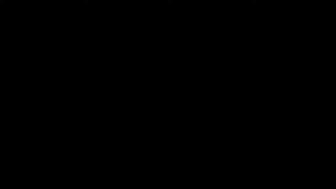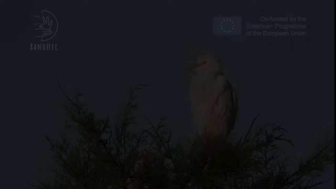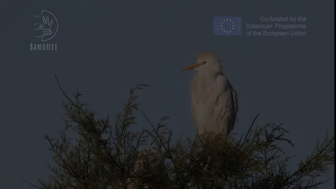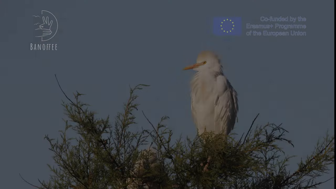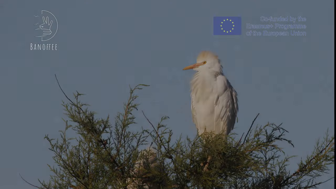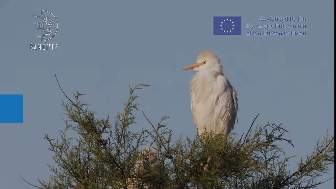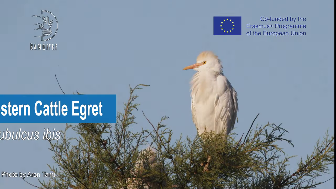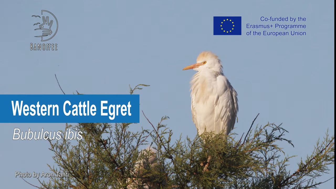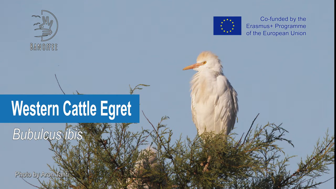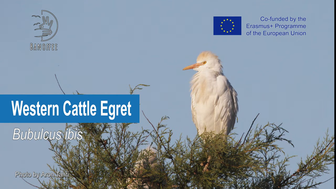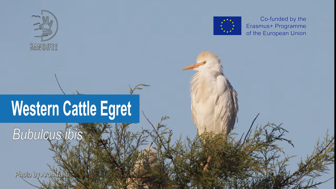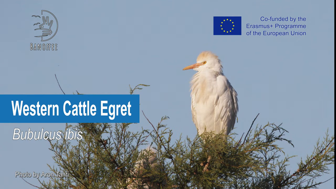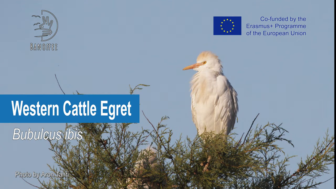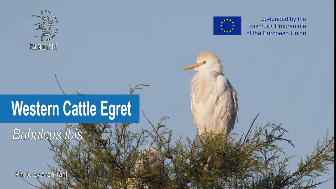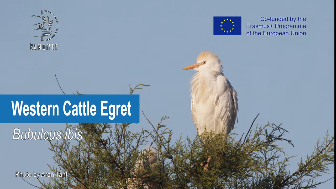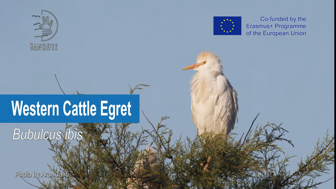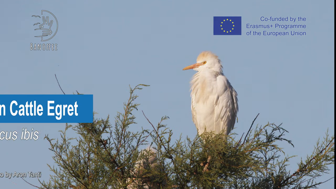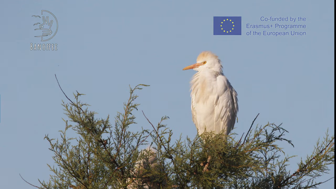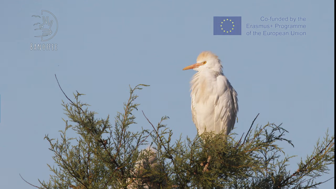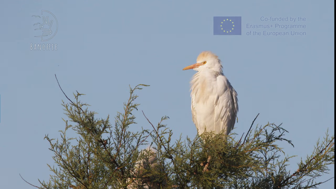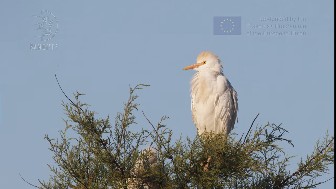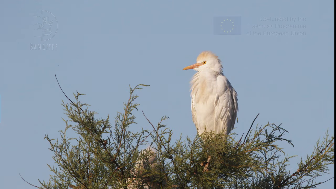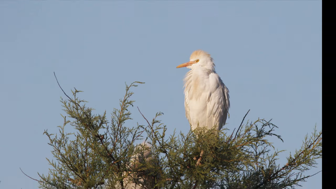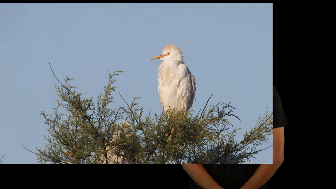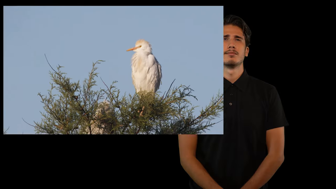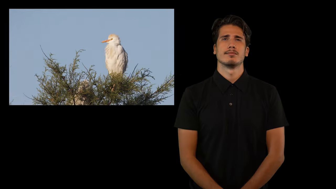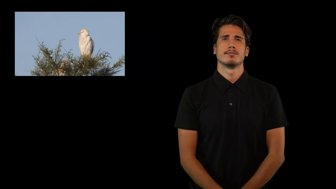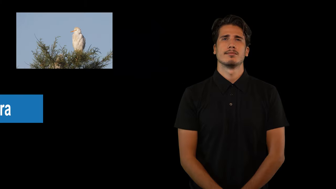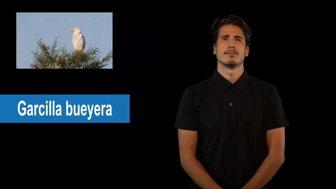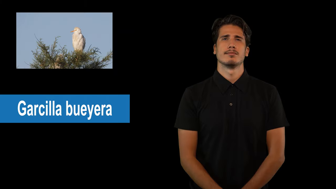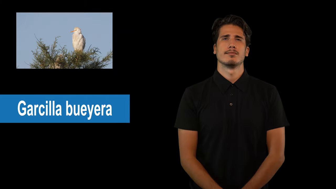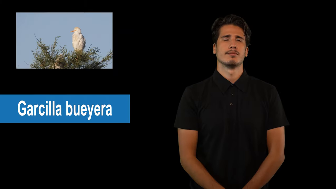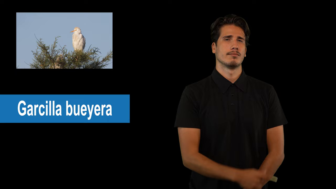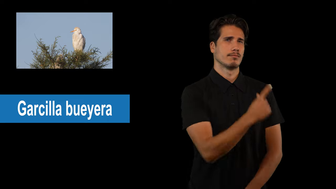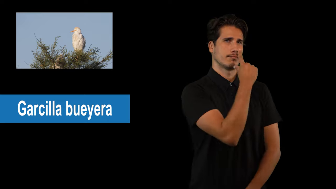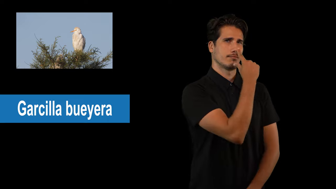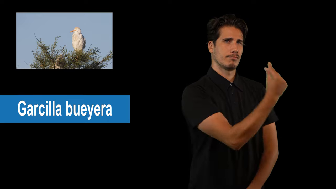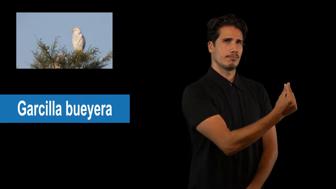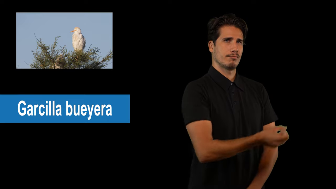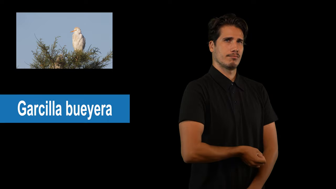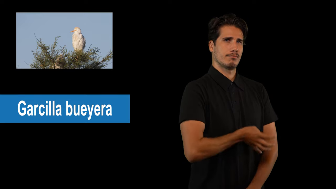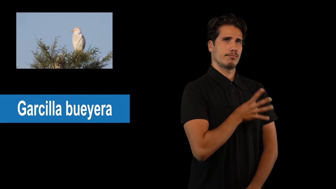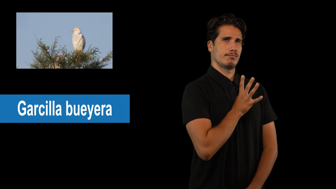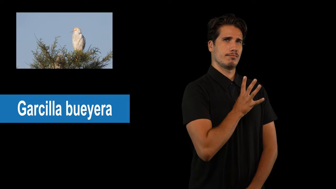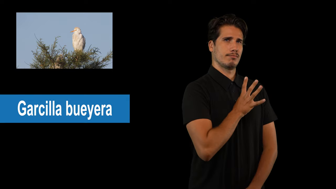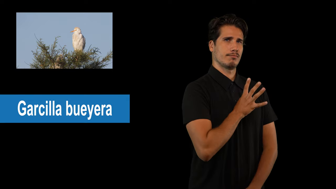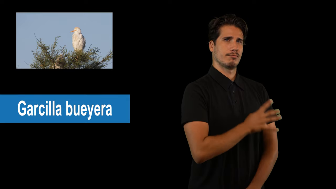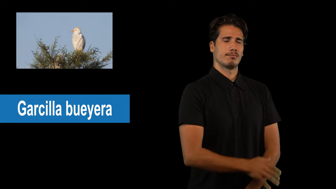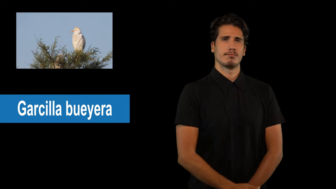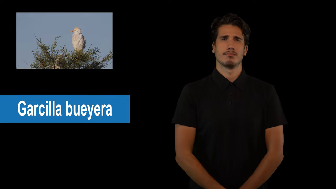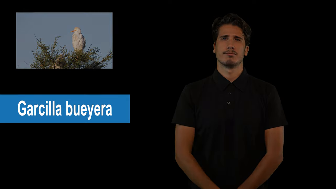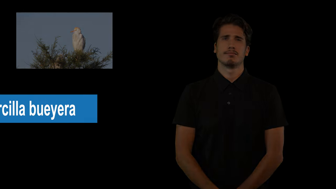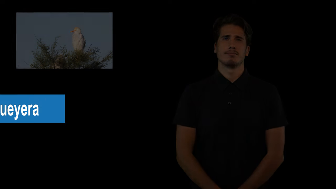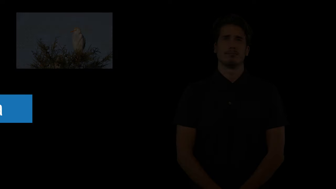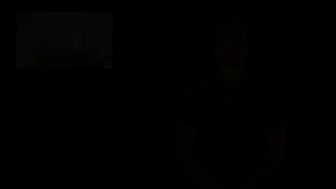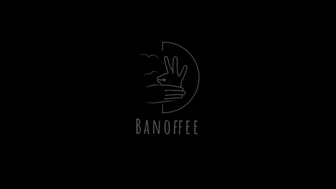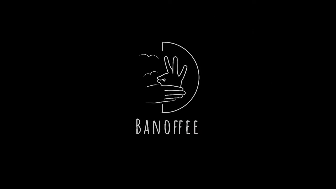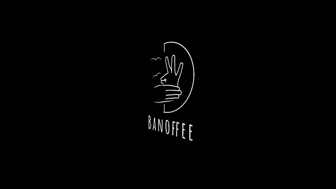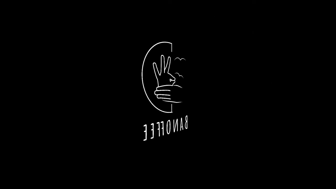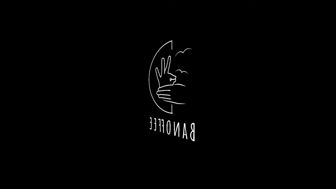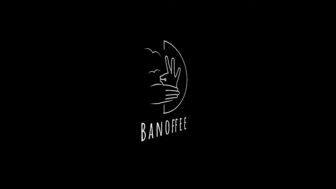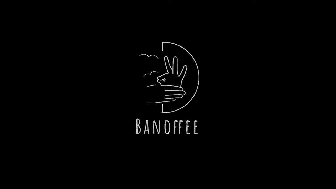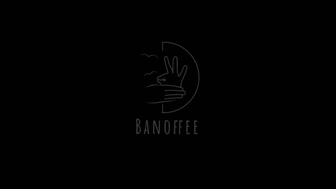Garcilla bueyera